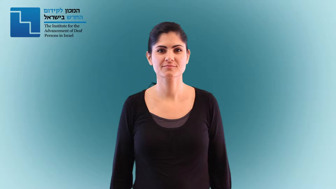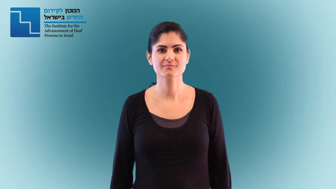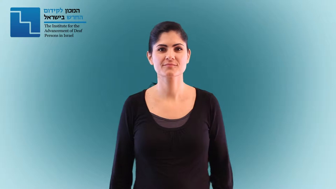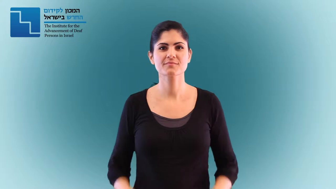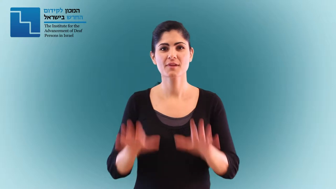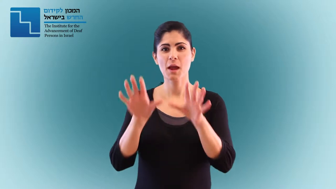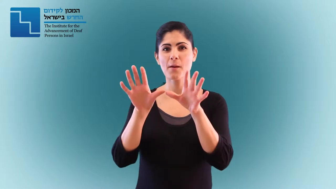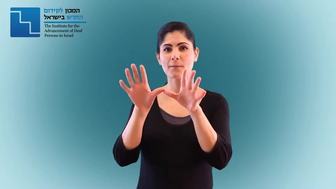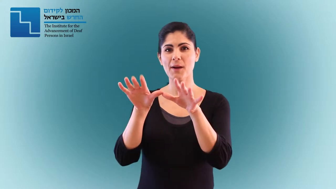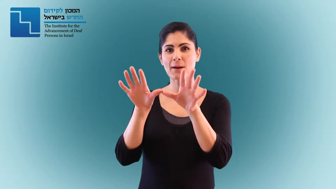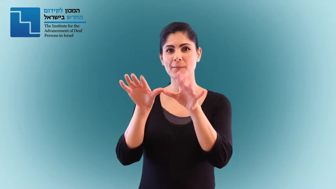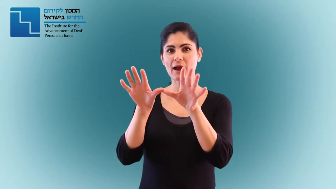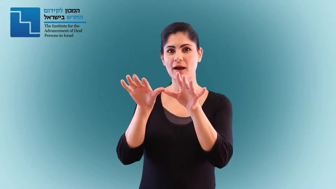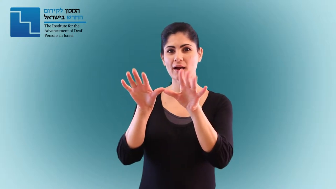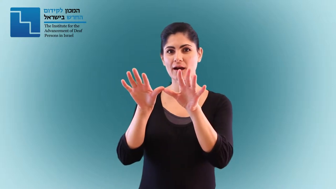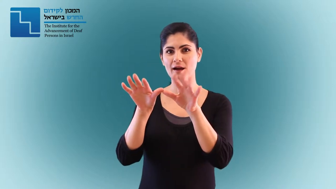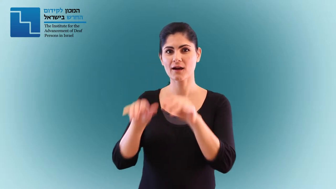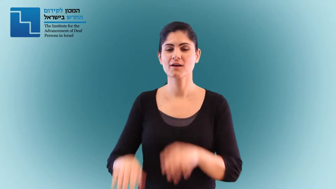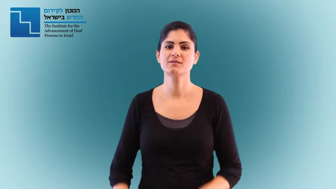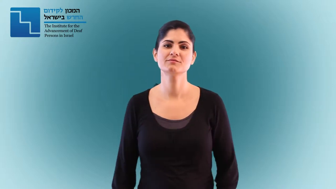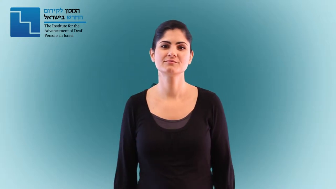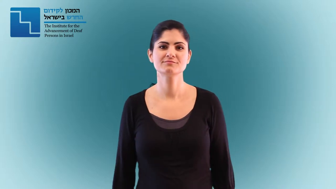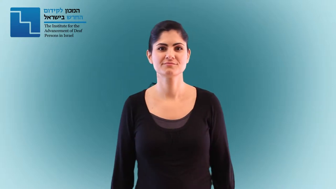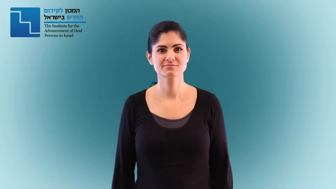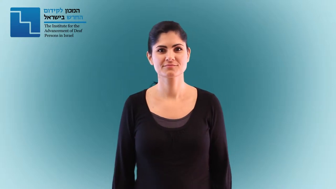פרפר